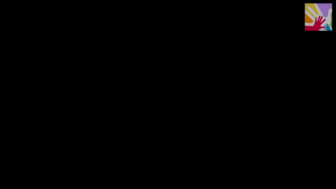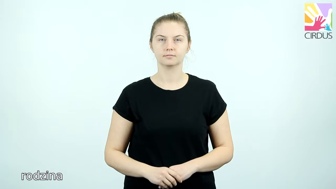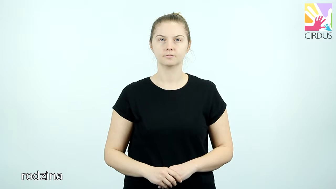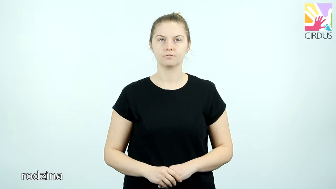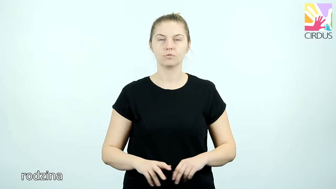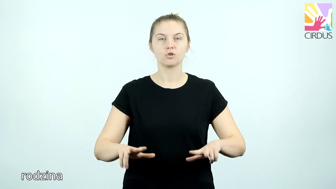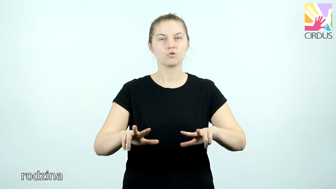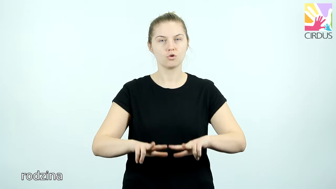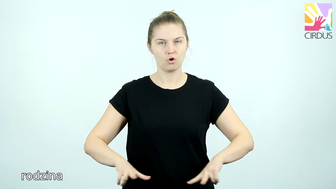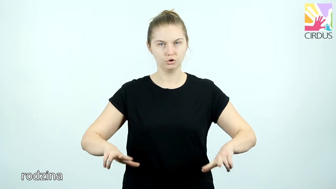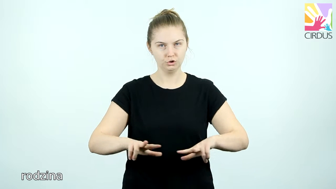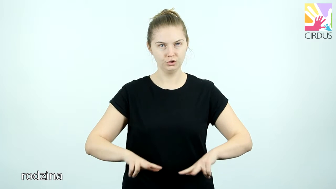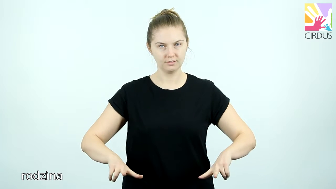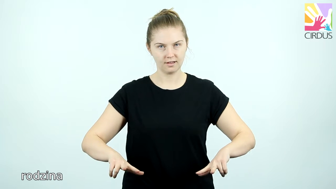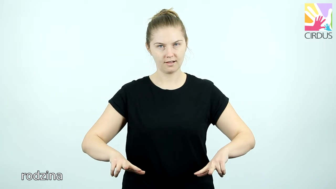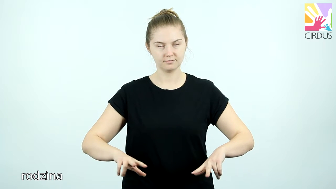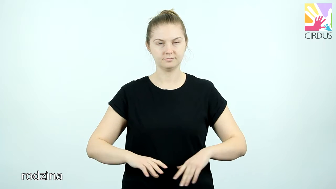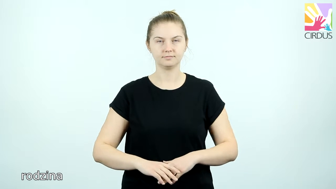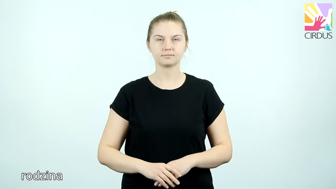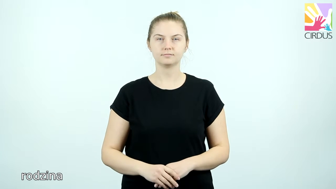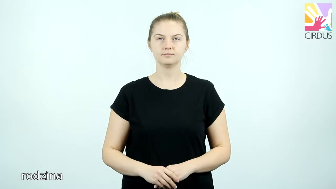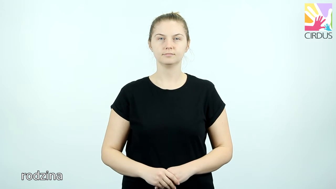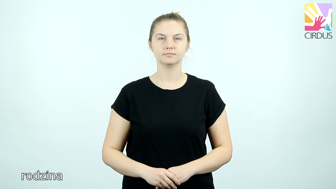rodzina